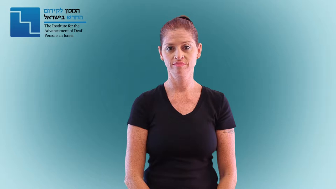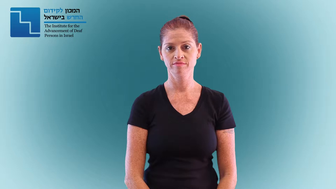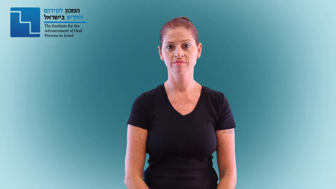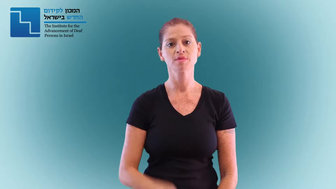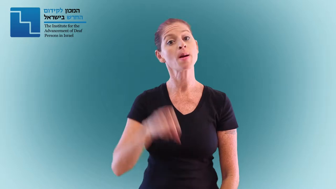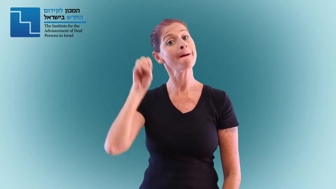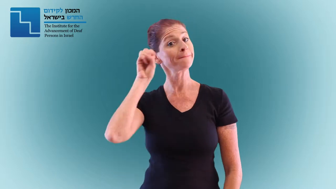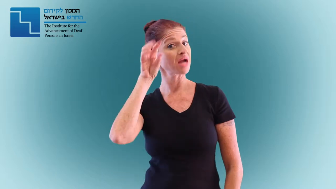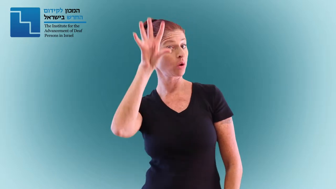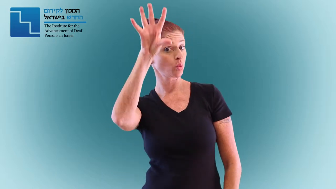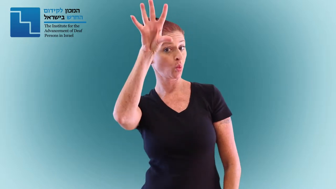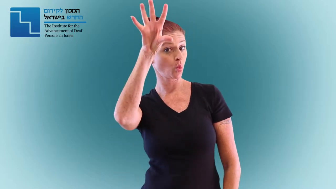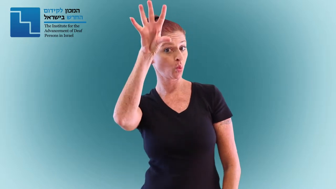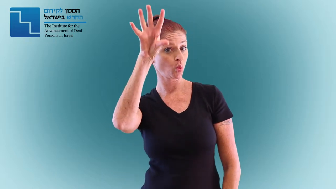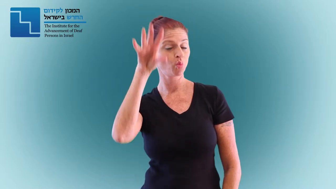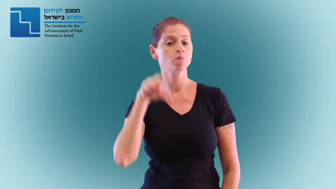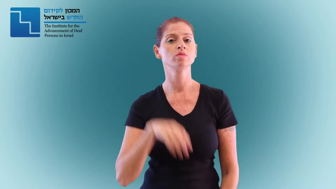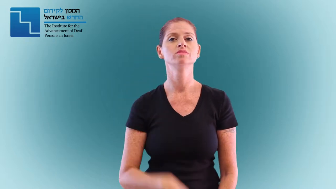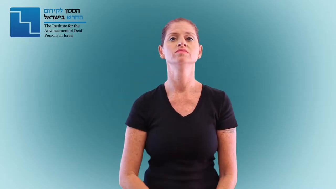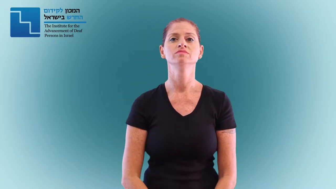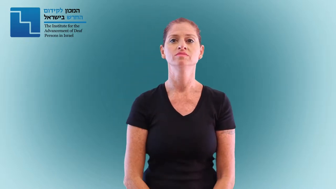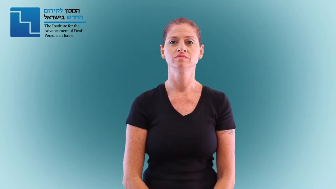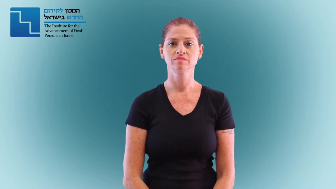ברקו